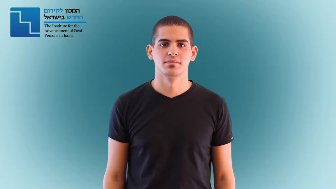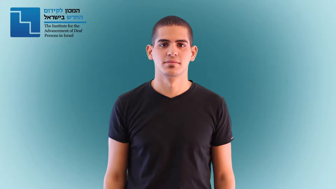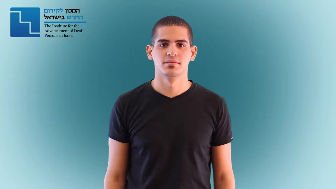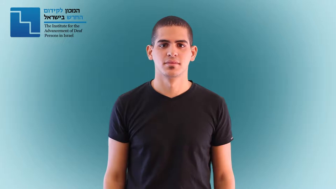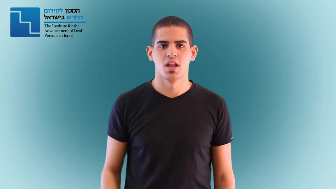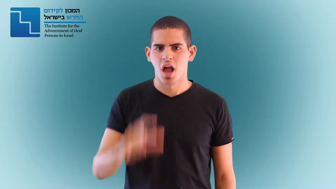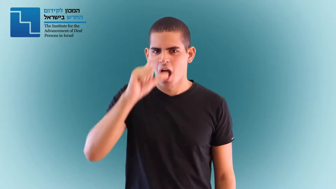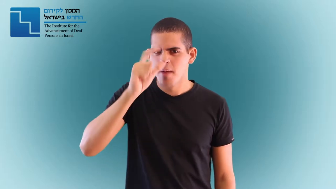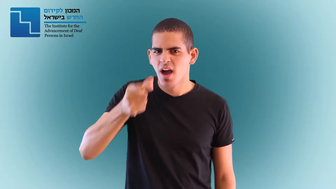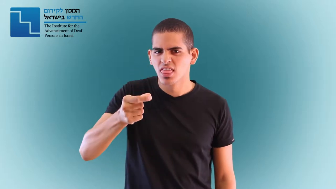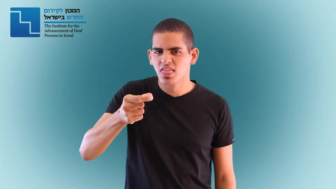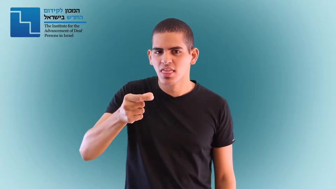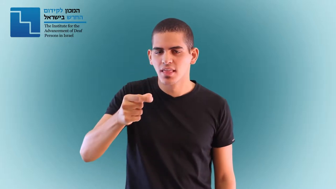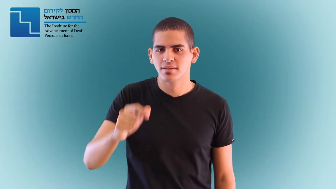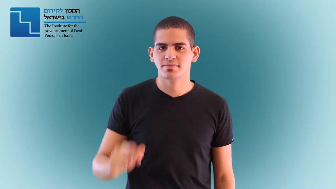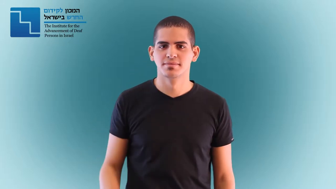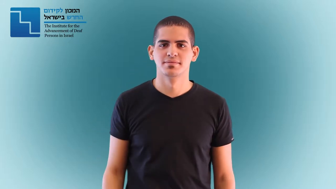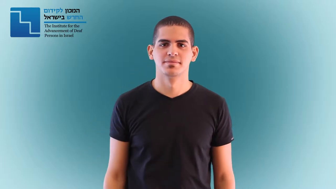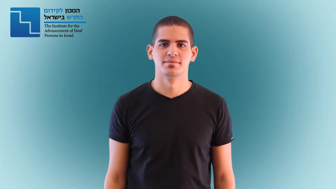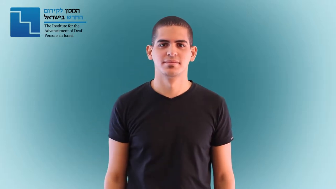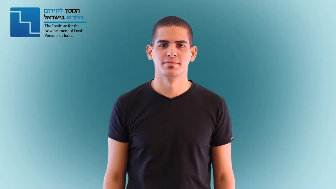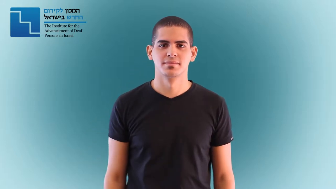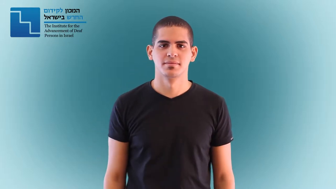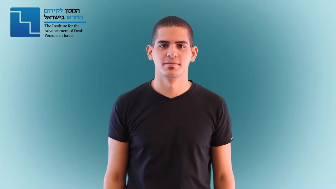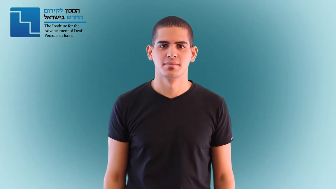המן